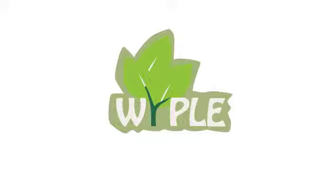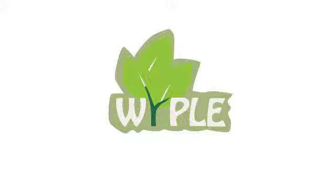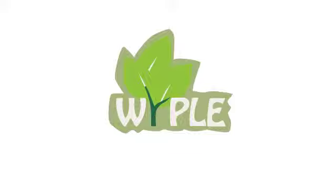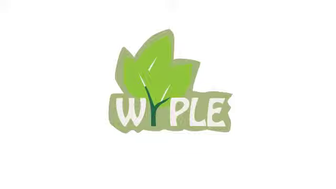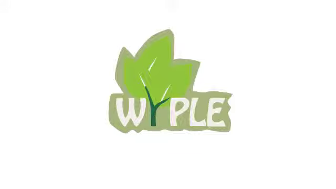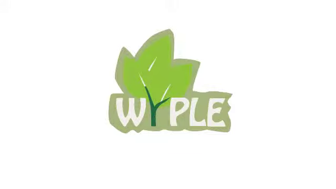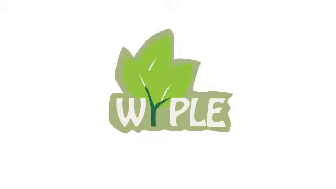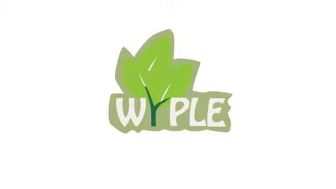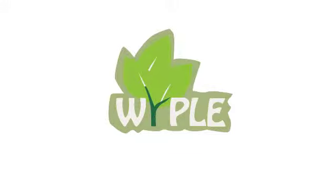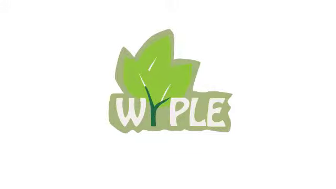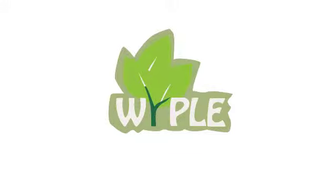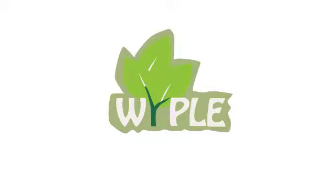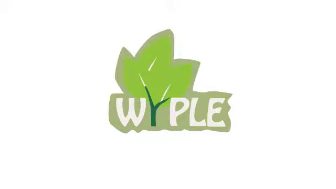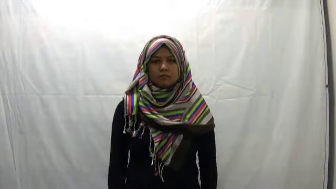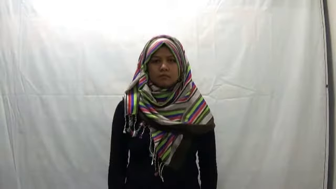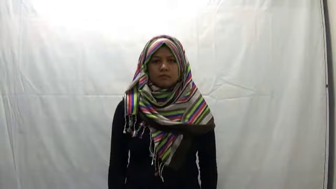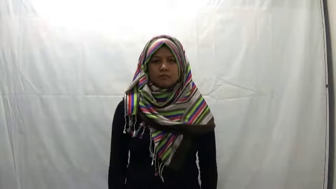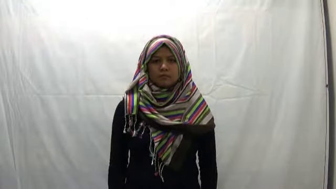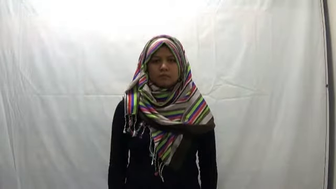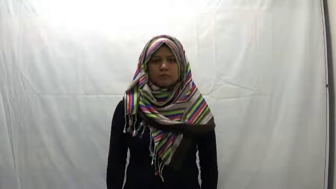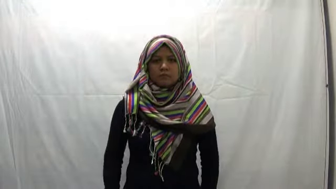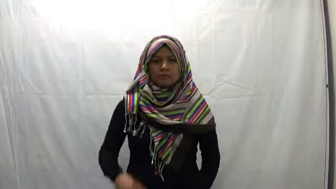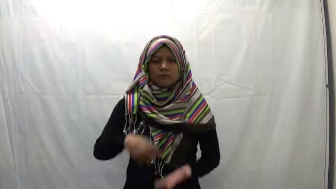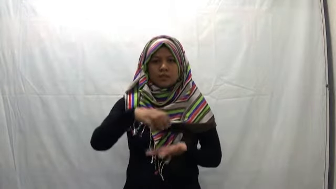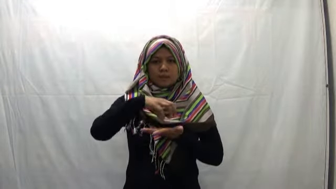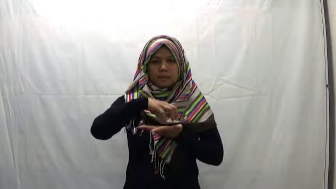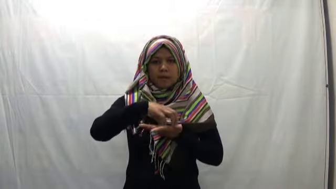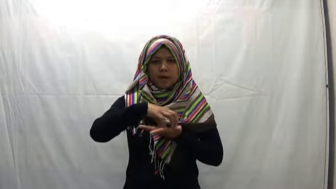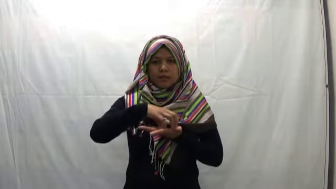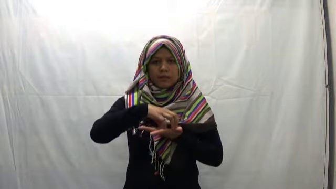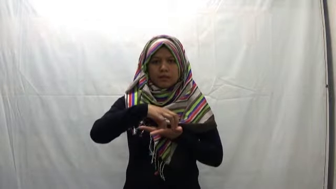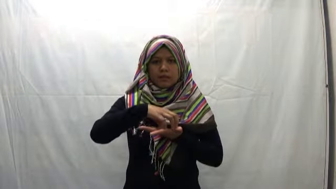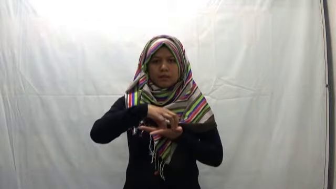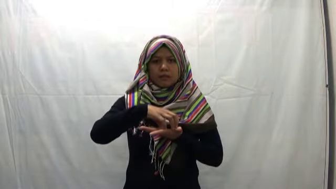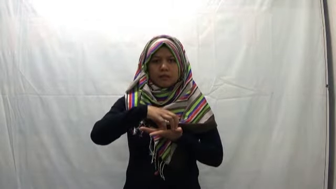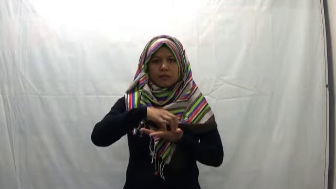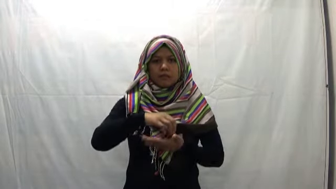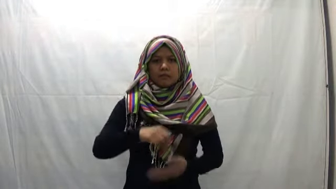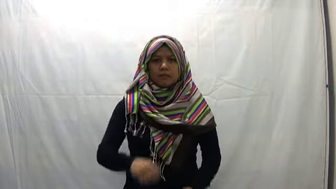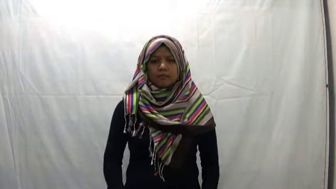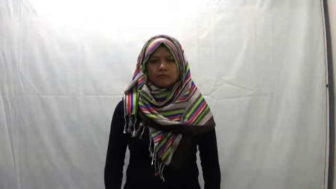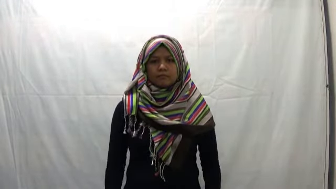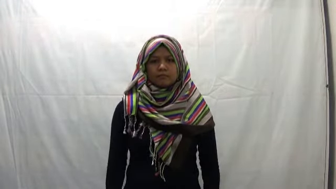Tempat